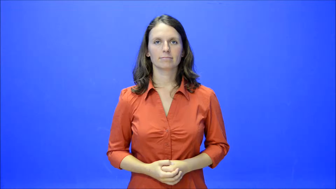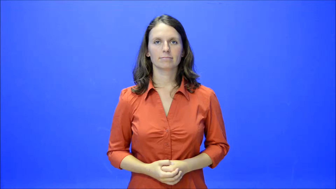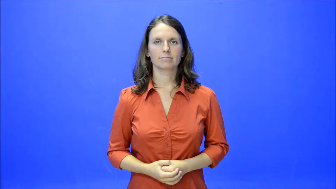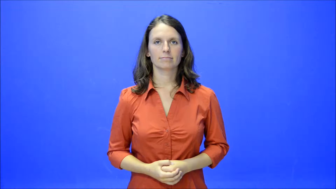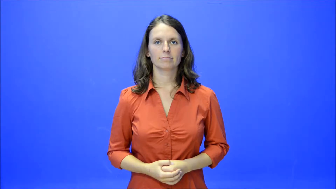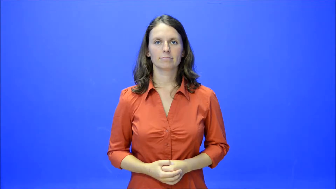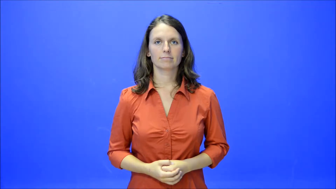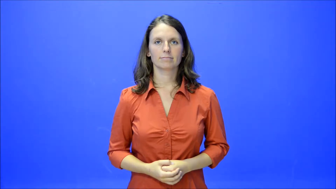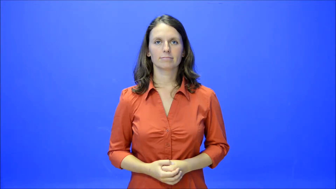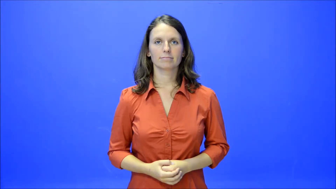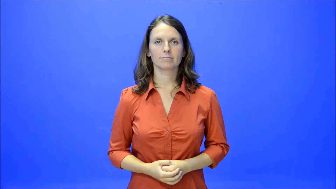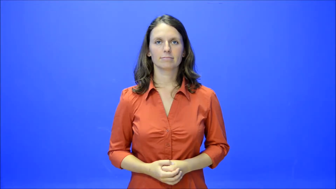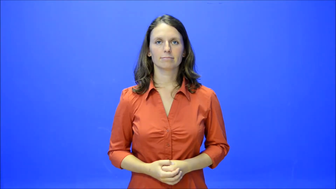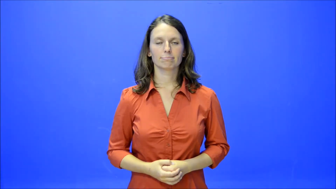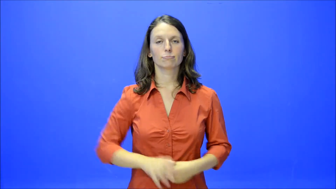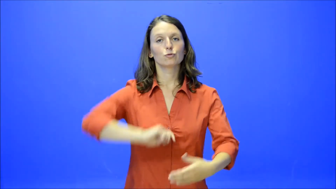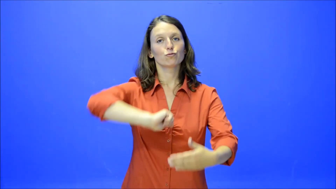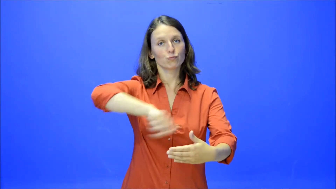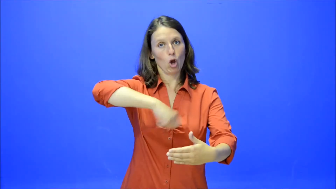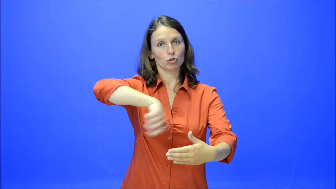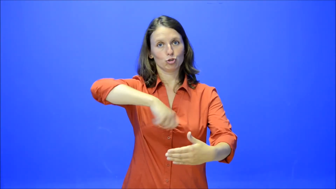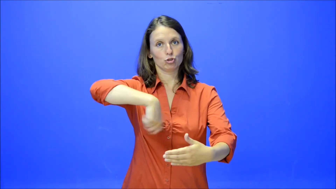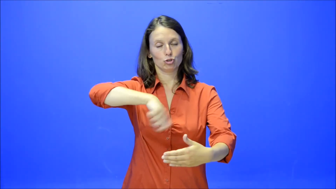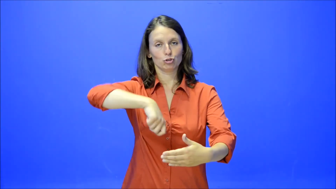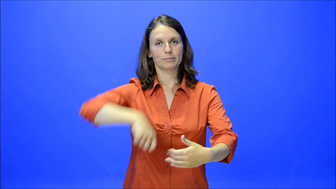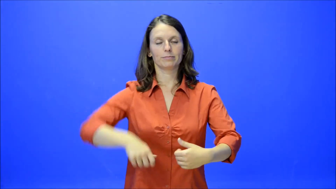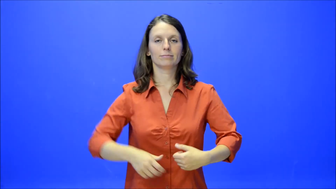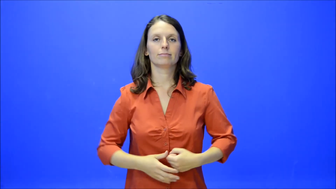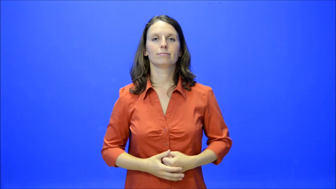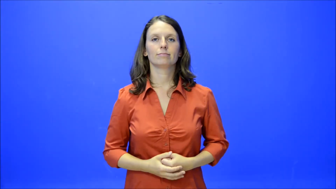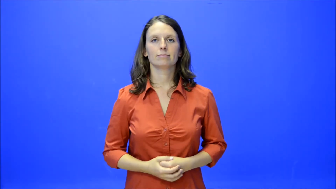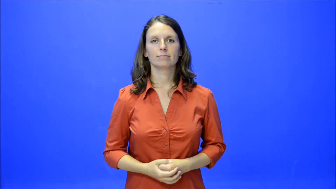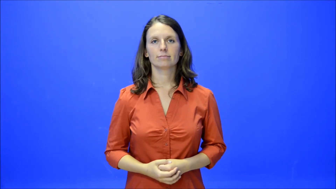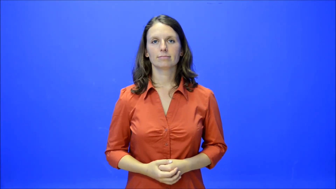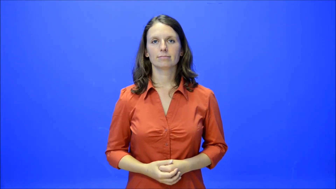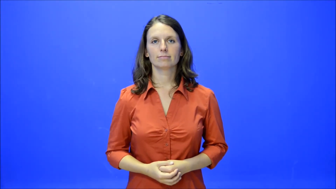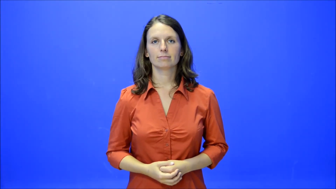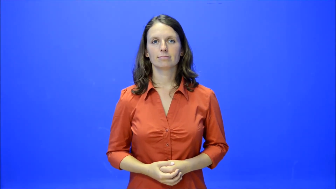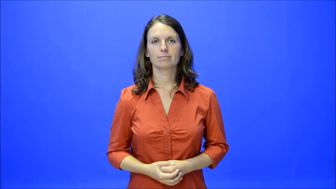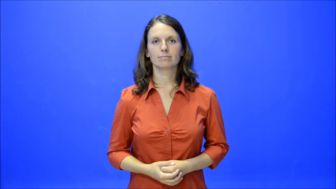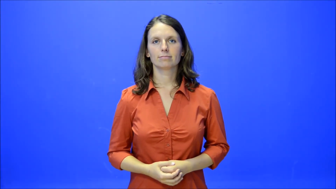vaří